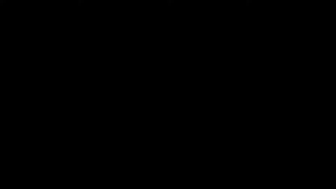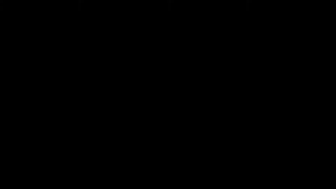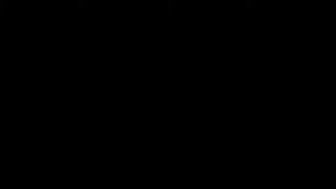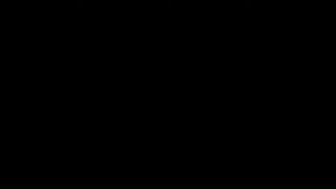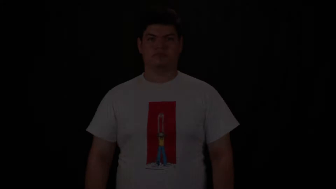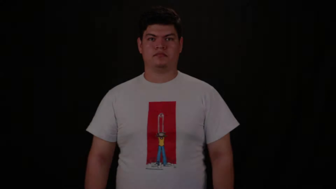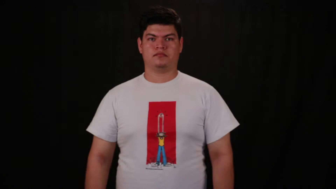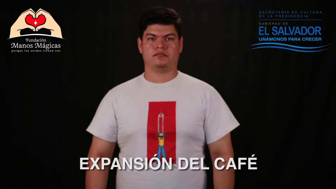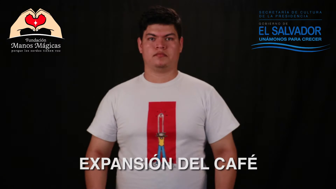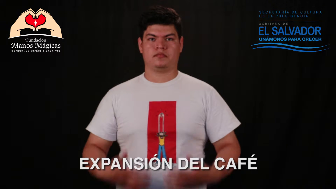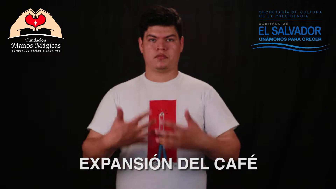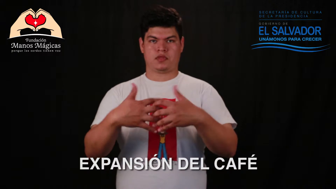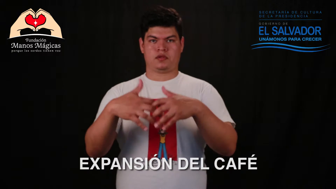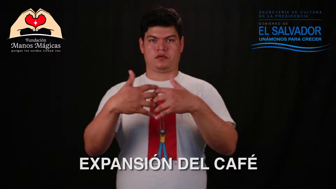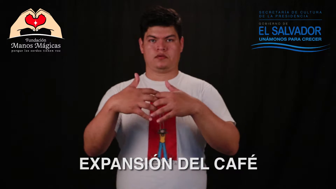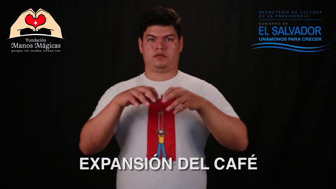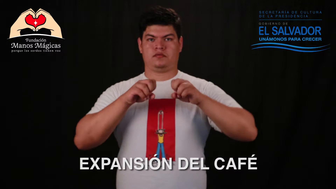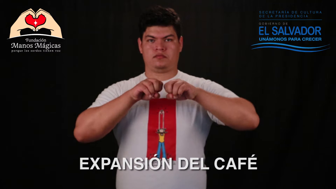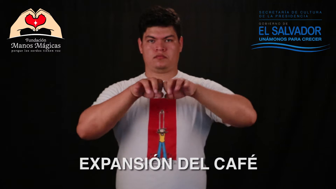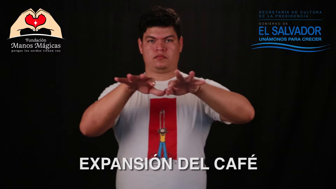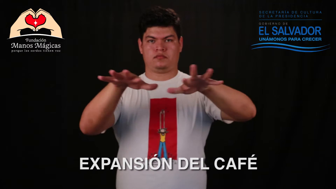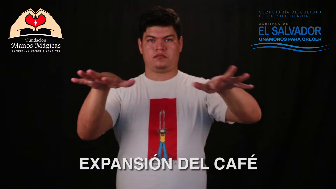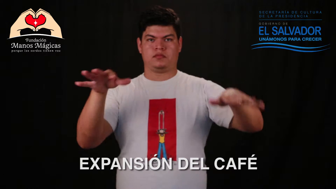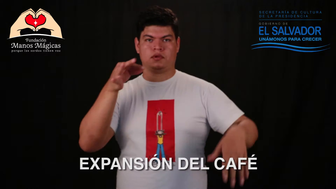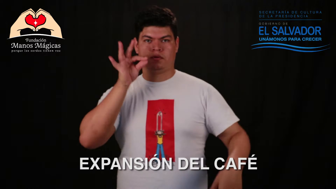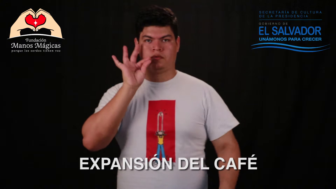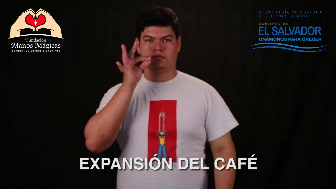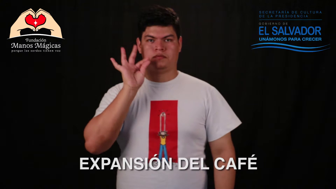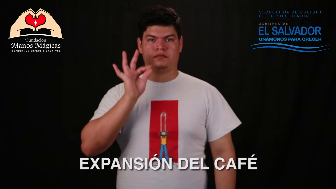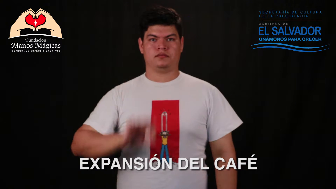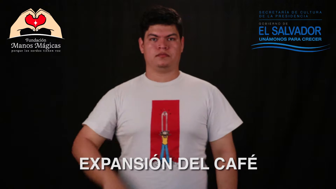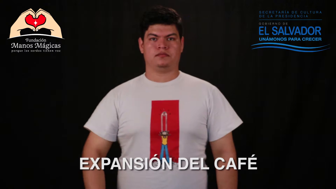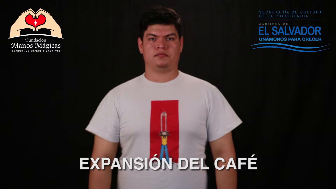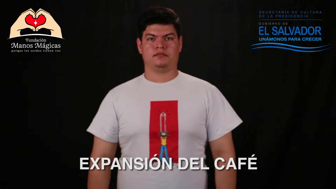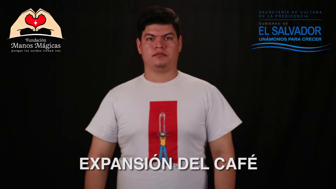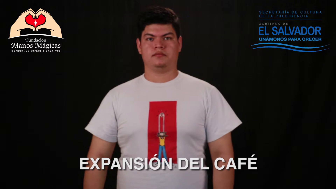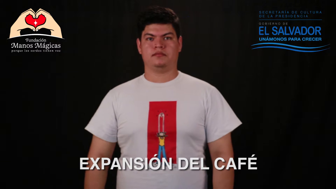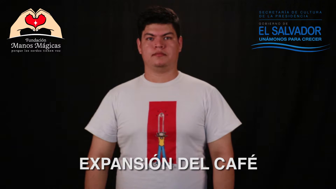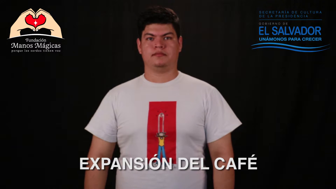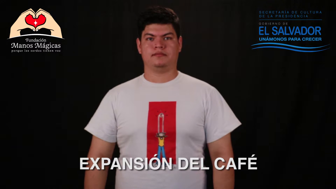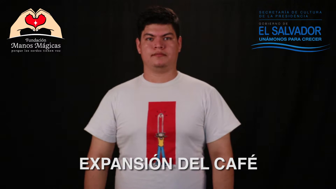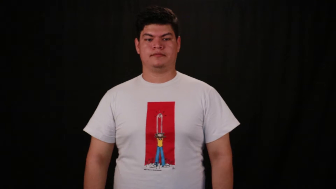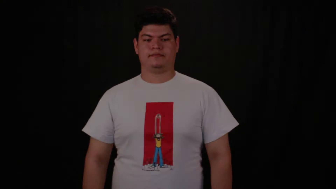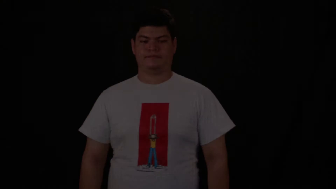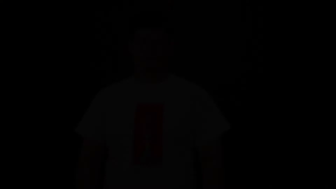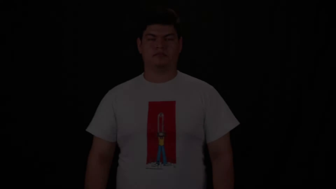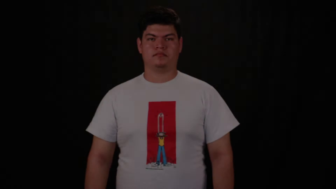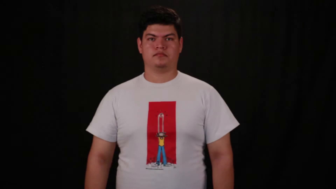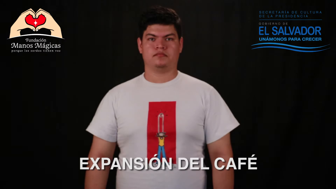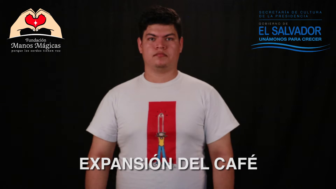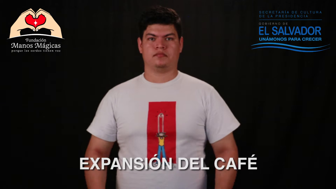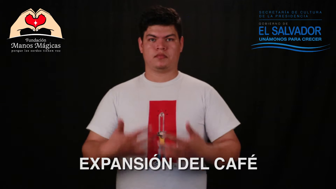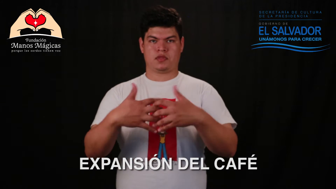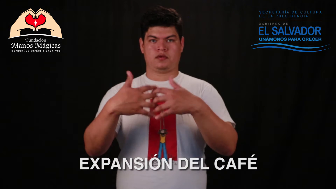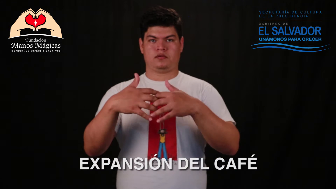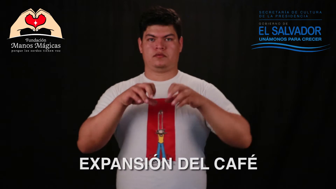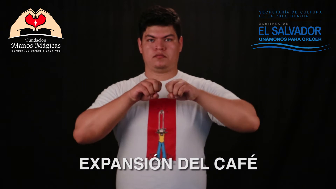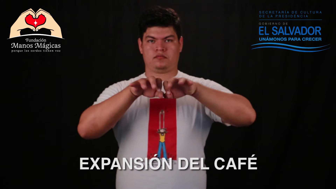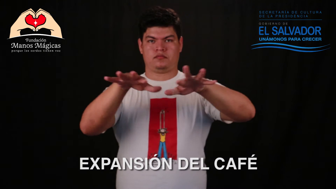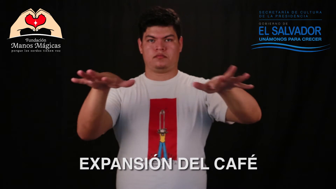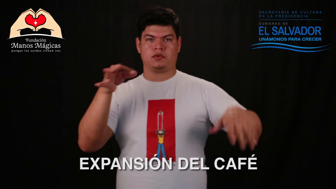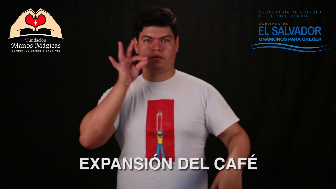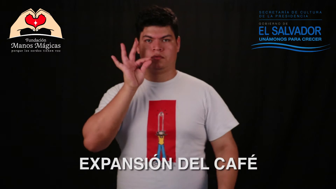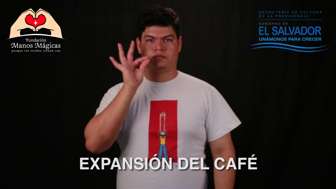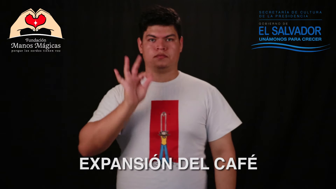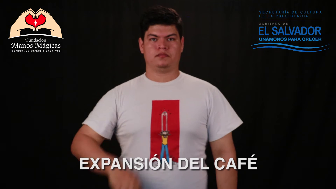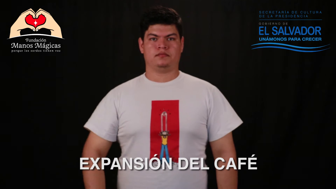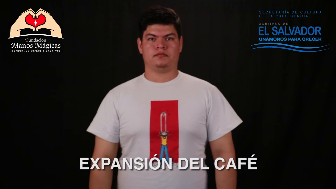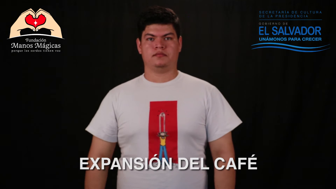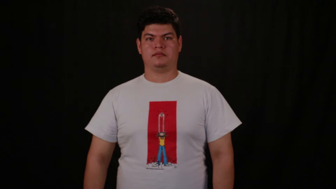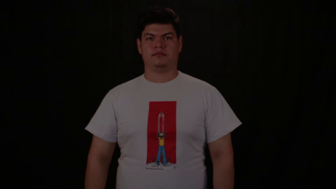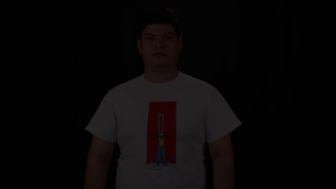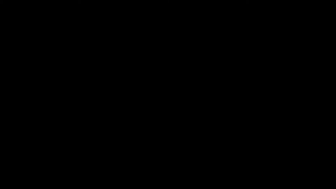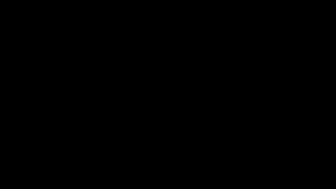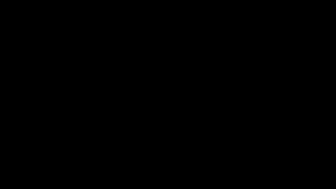Expansion del Café